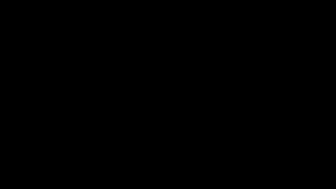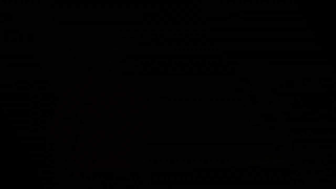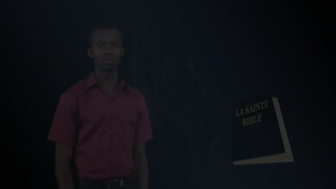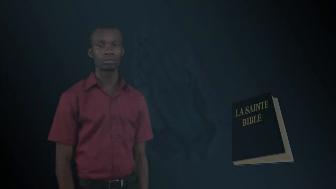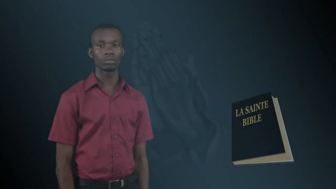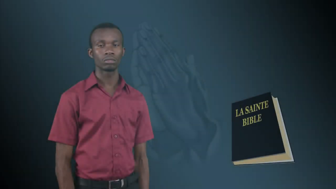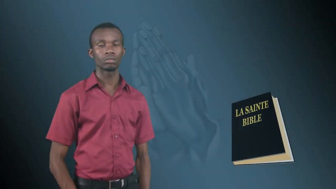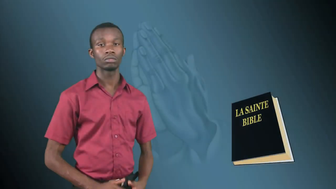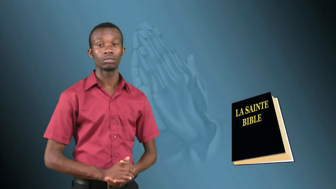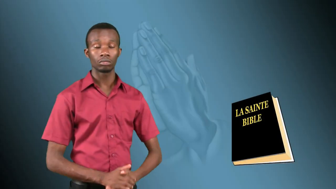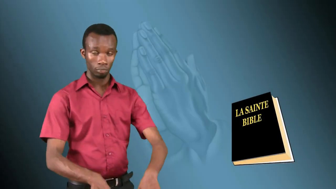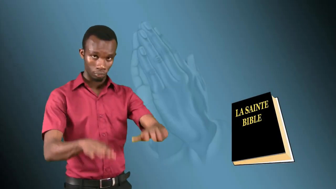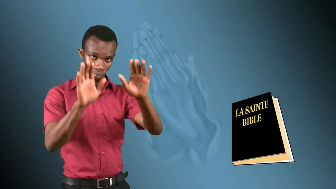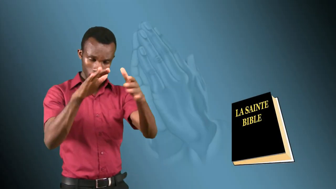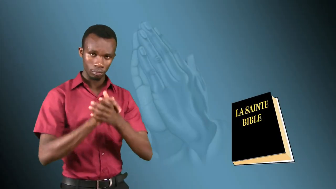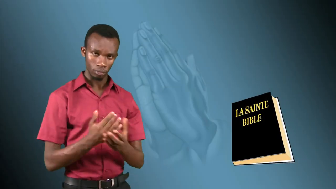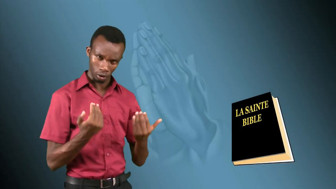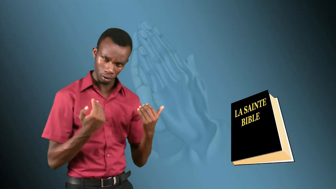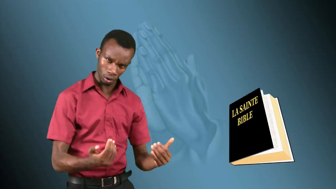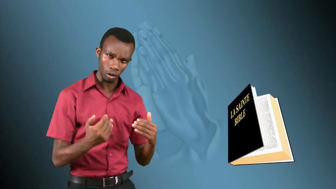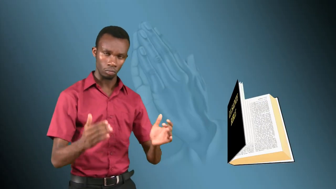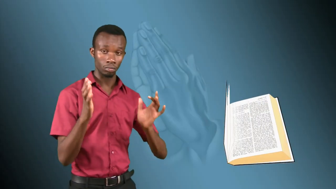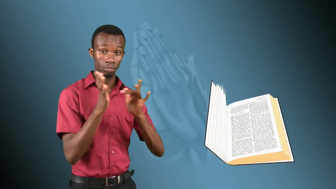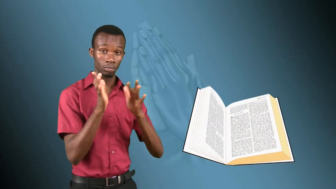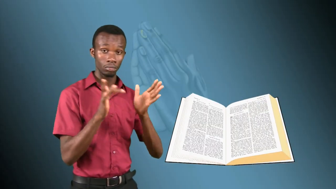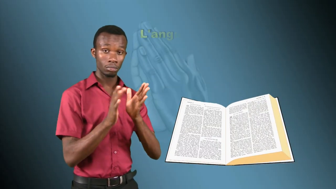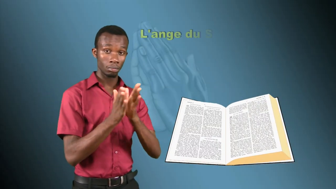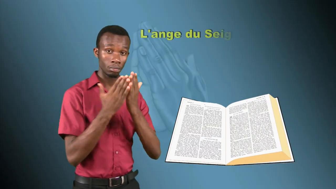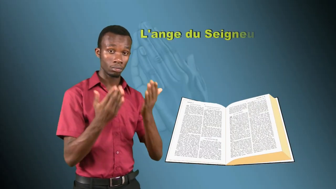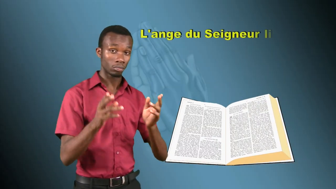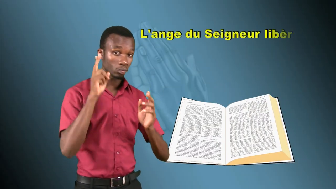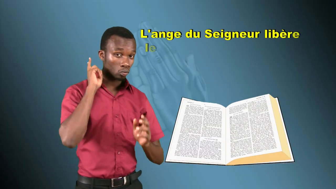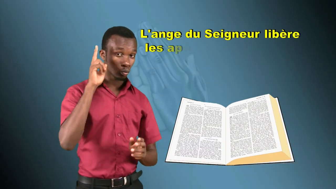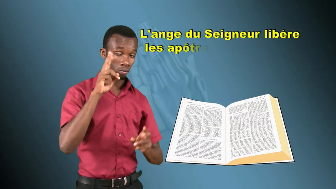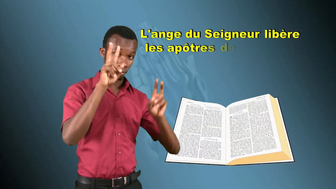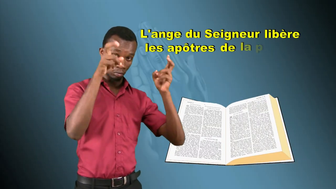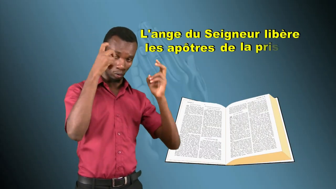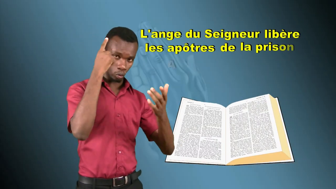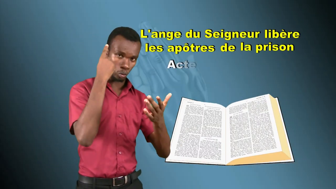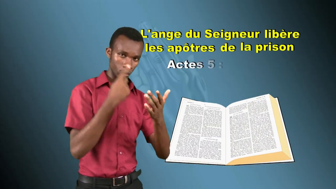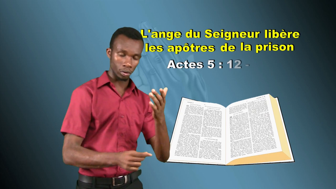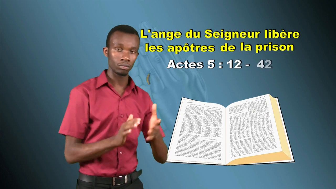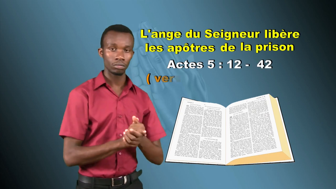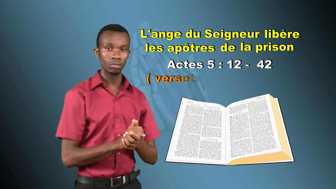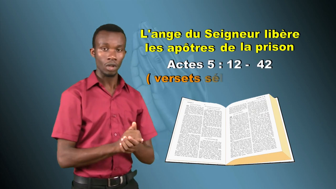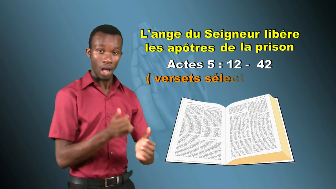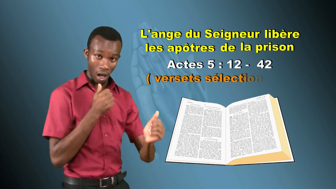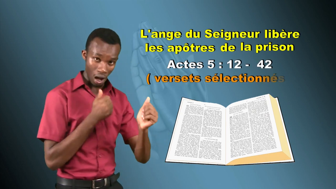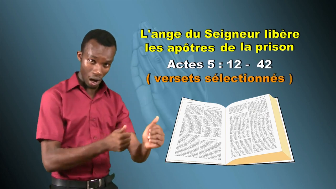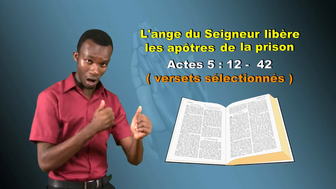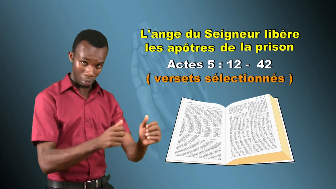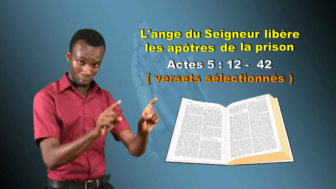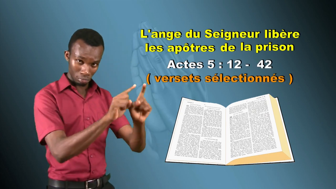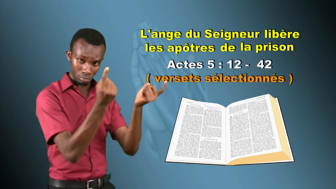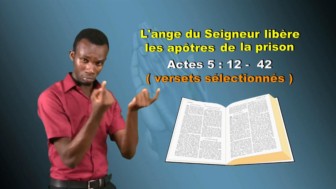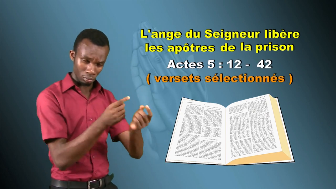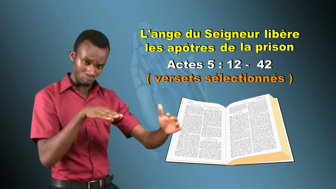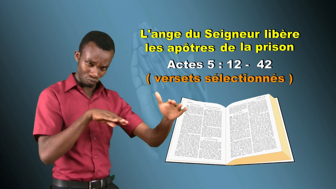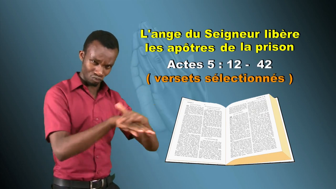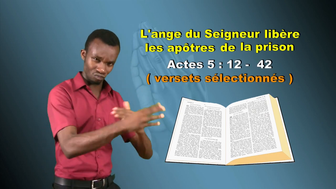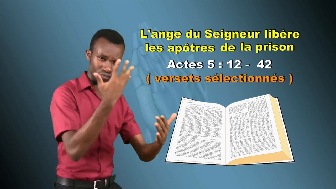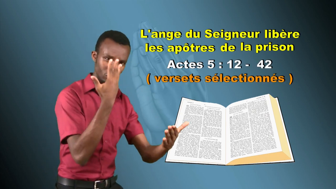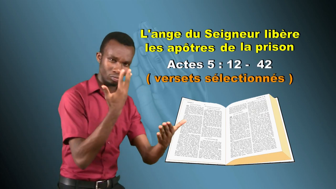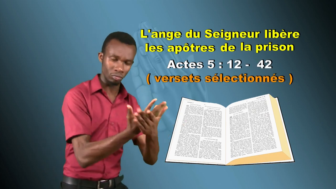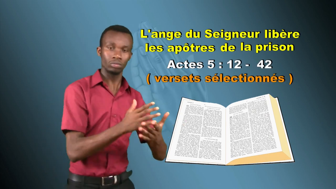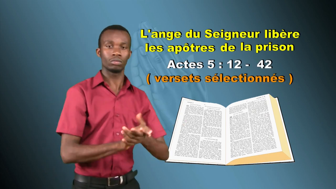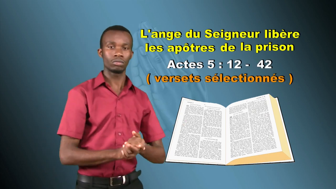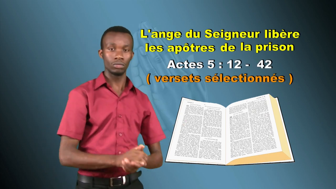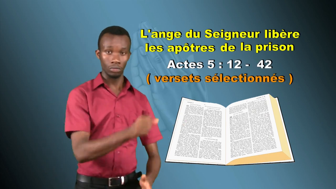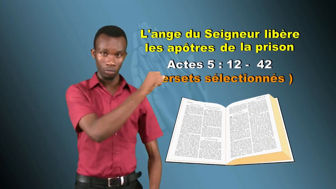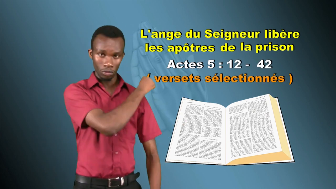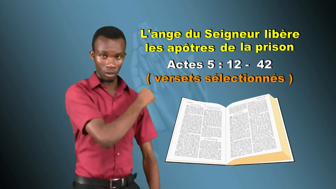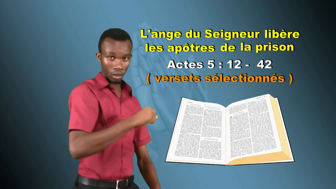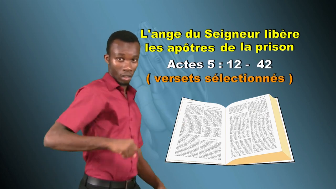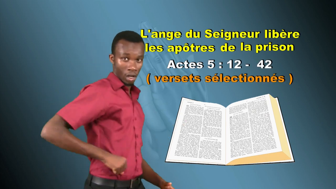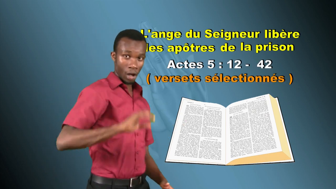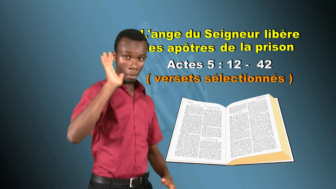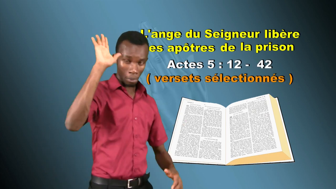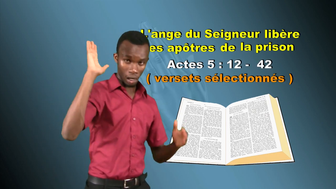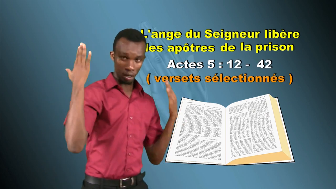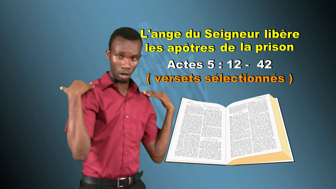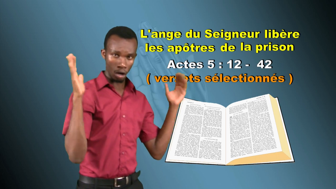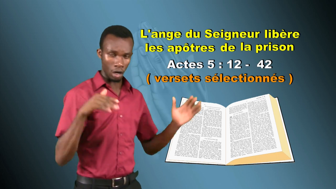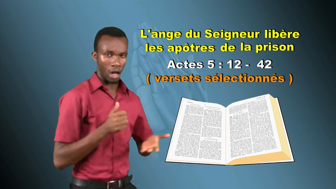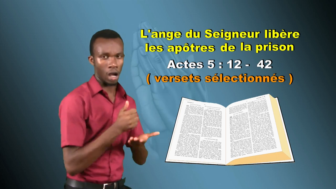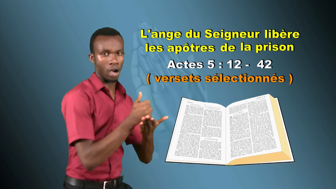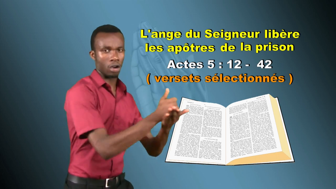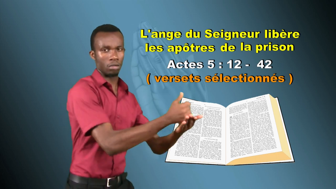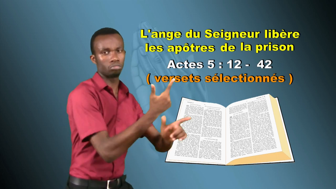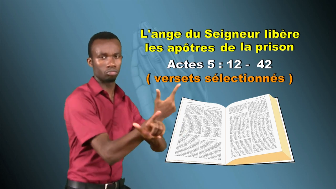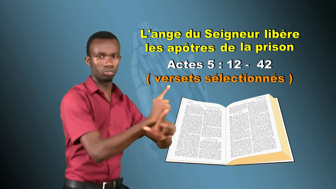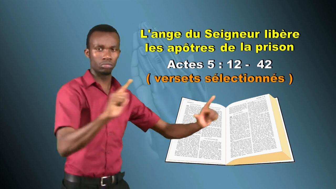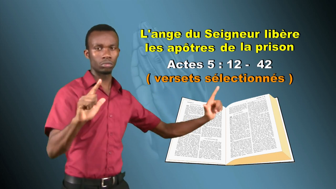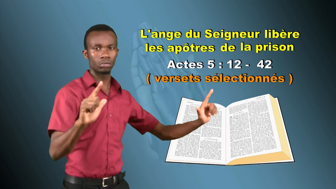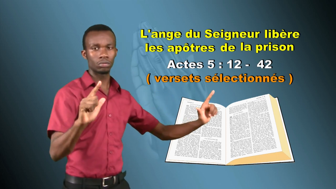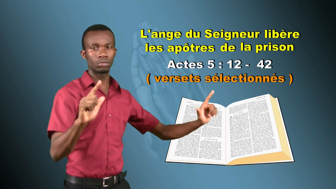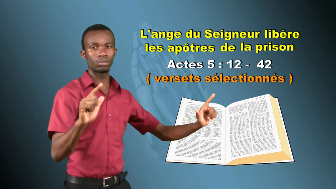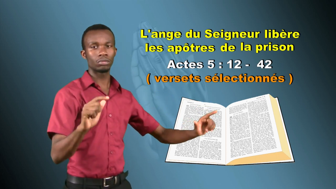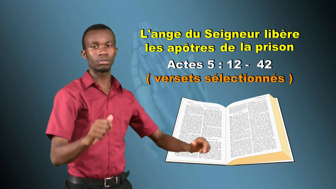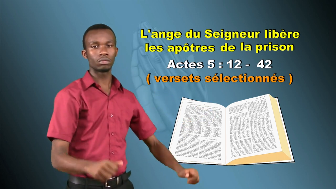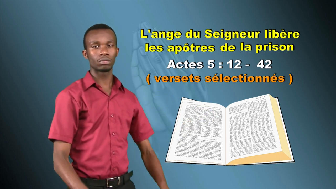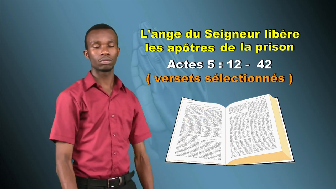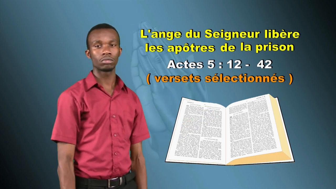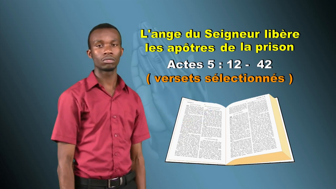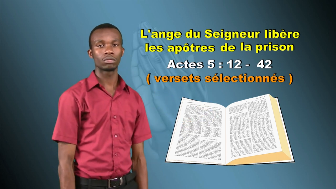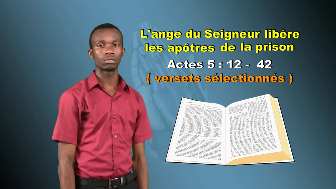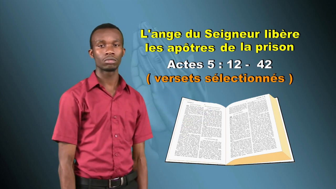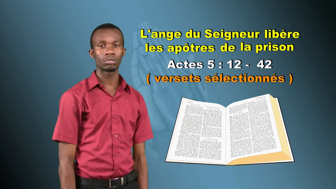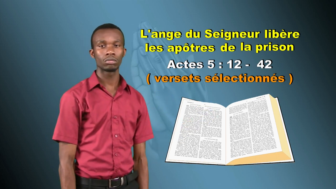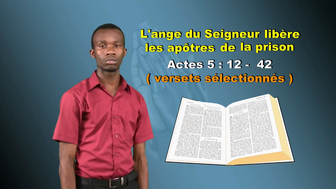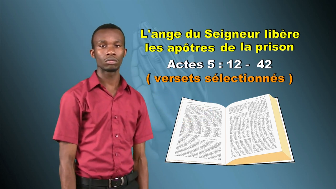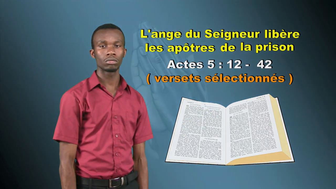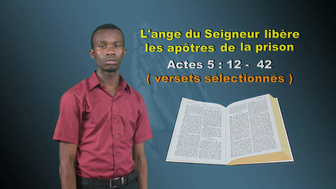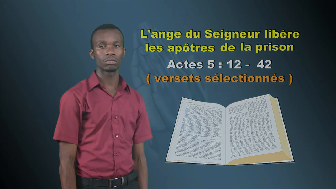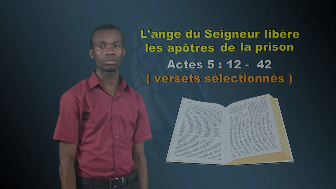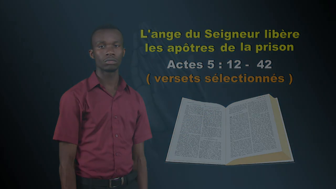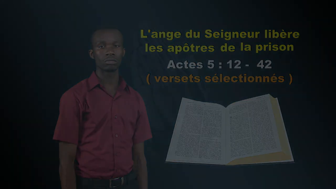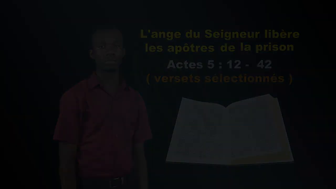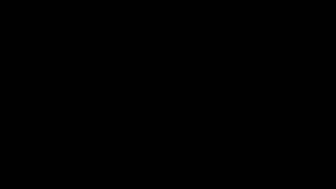L'ange du Seigneur libére les apôtres de la prison